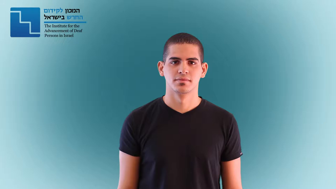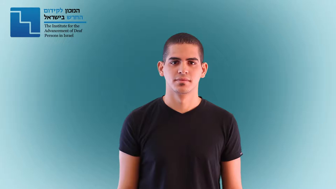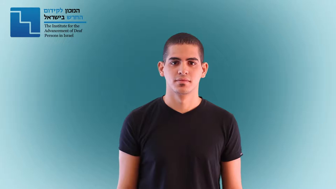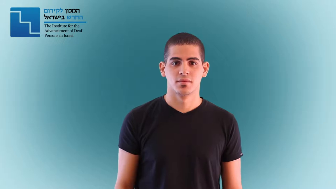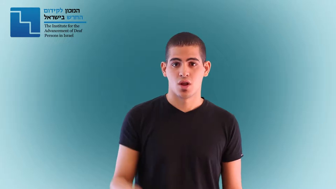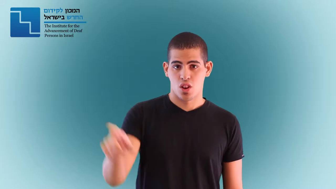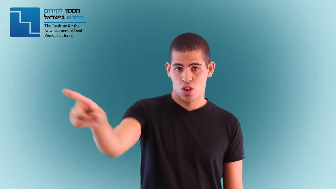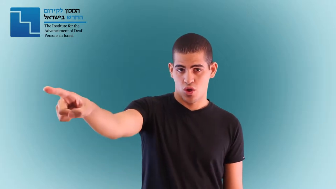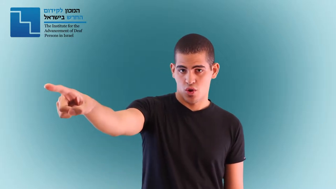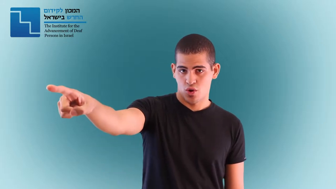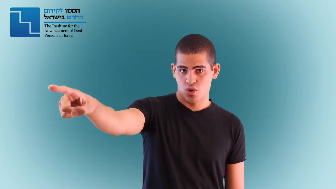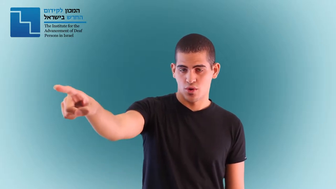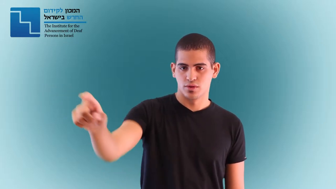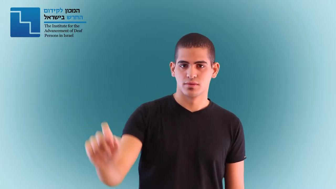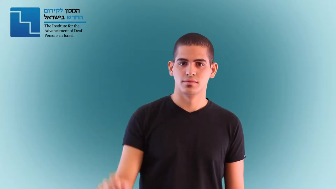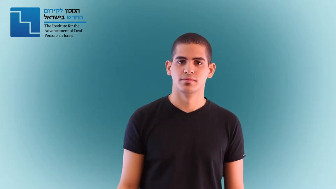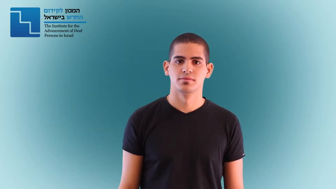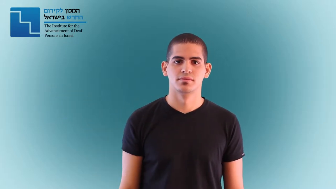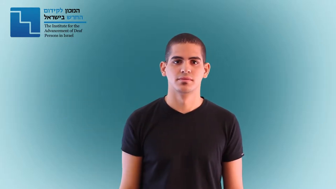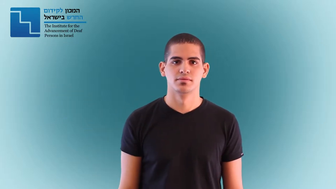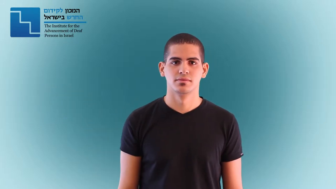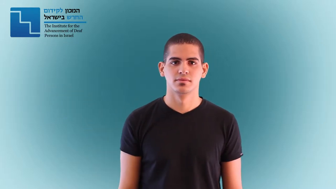לו